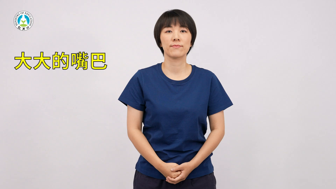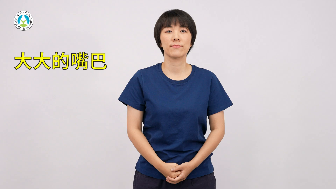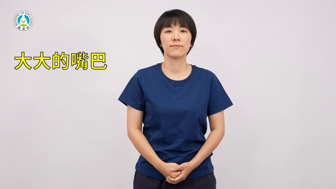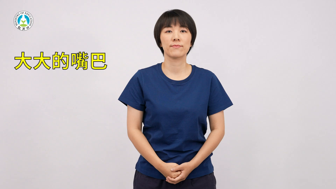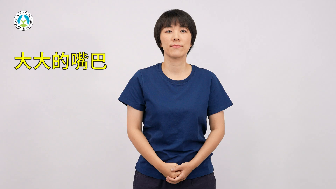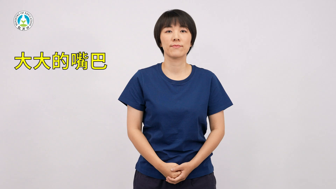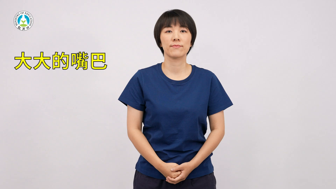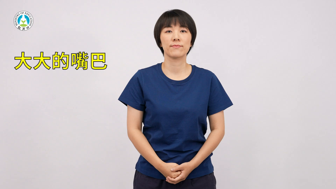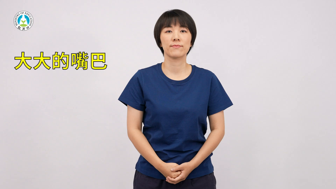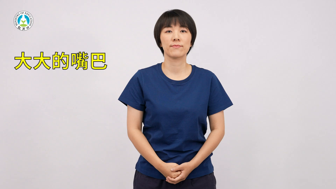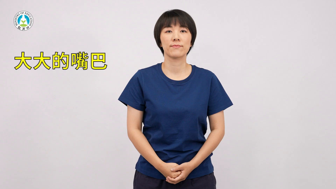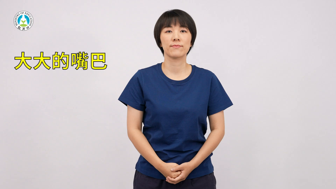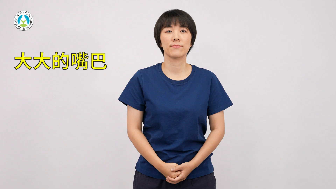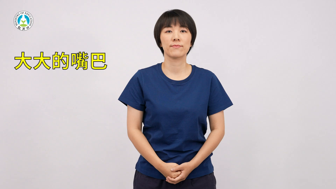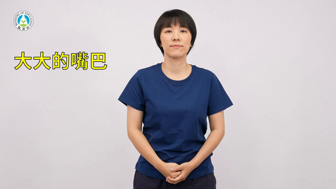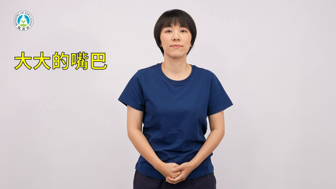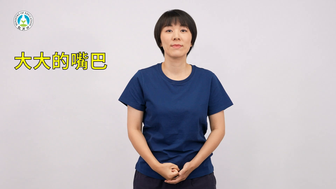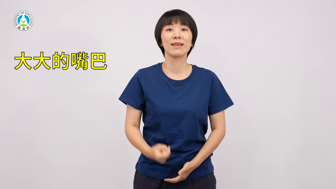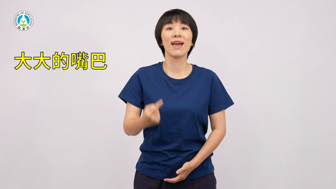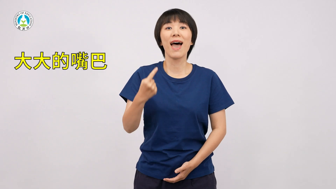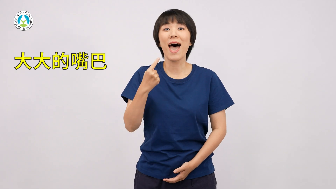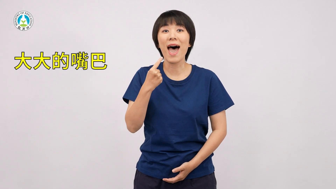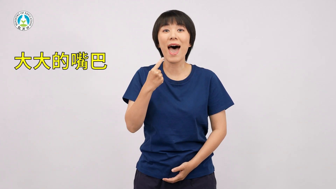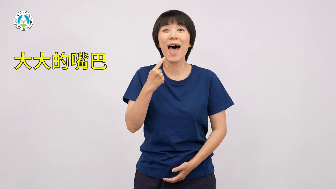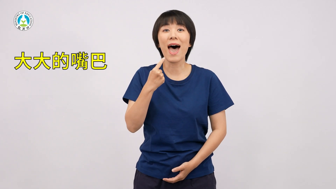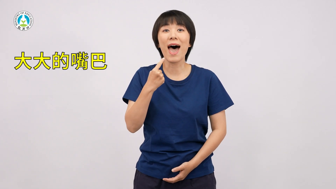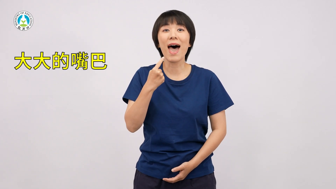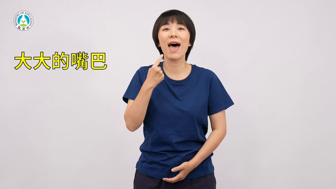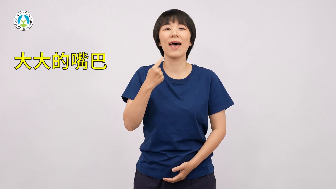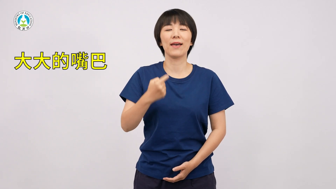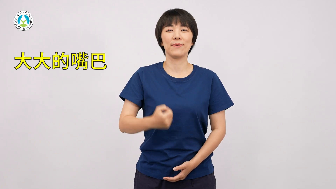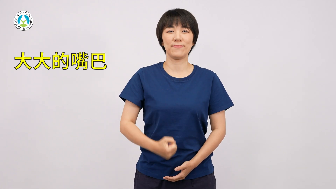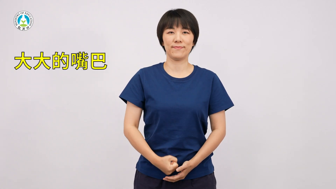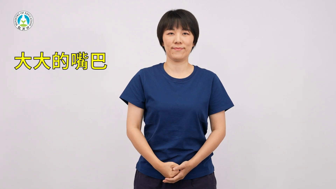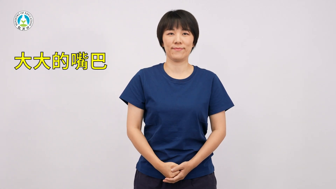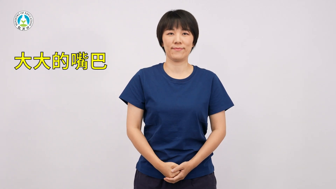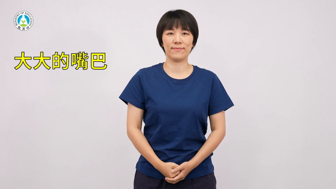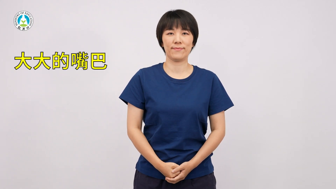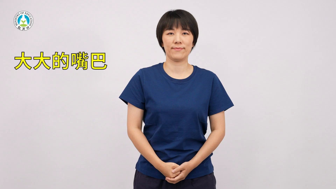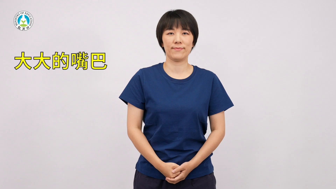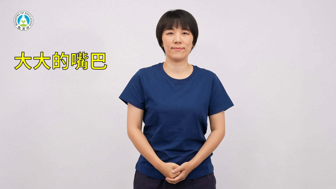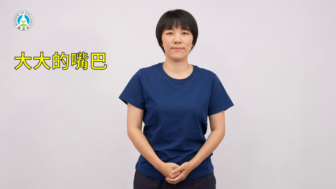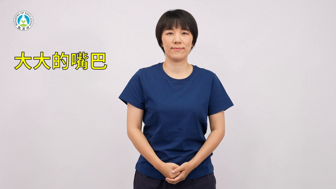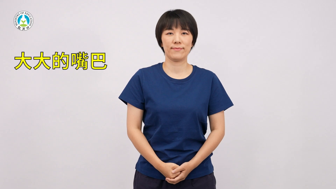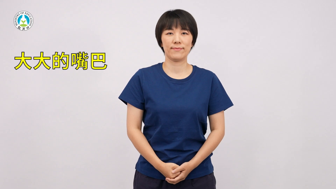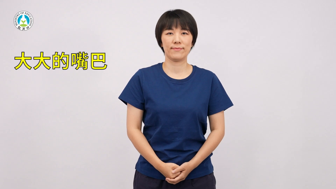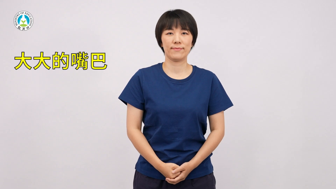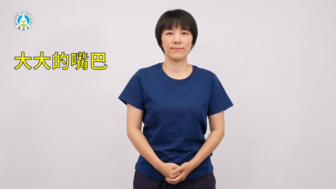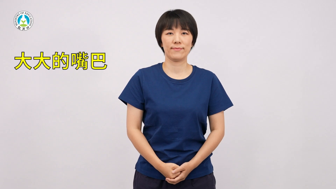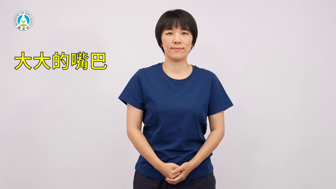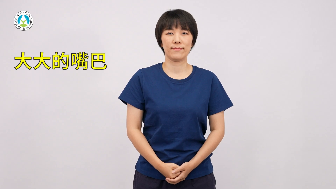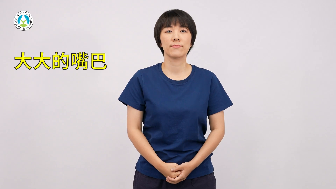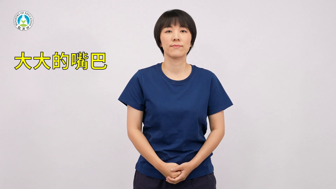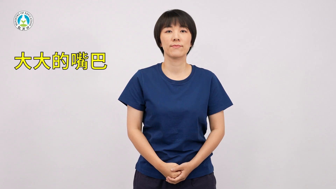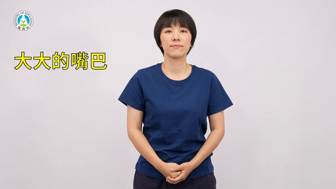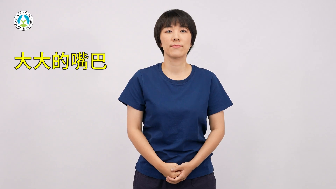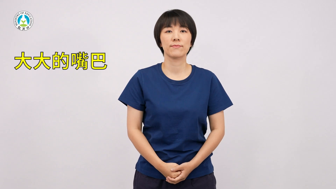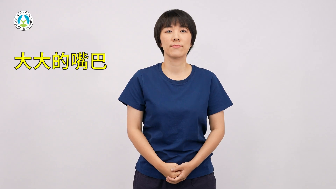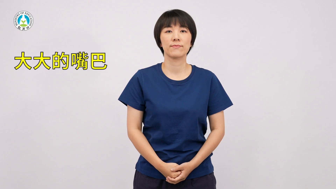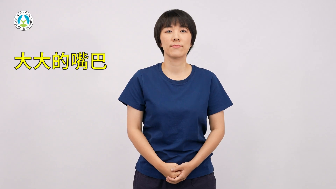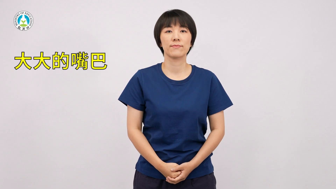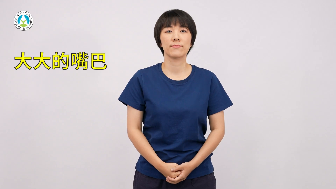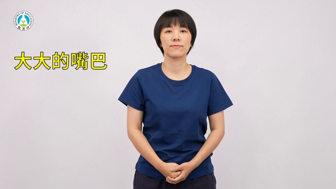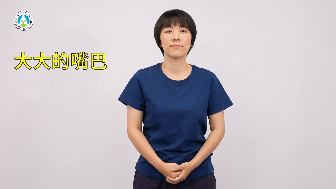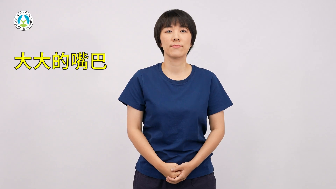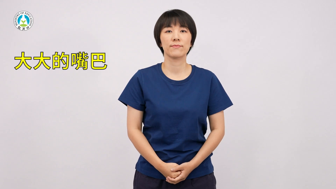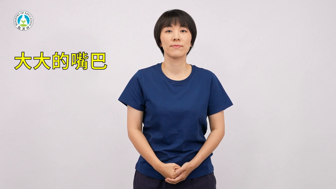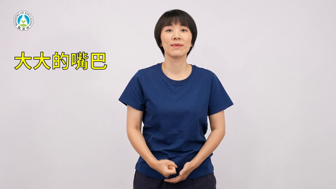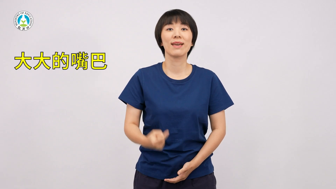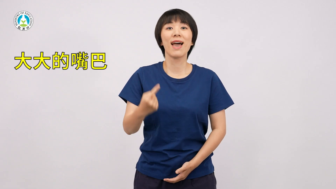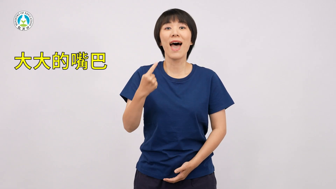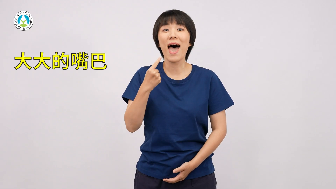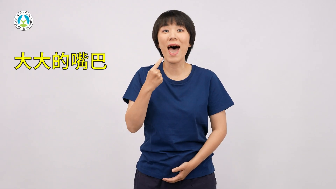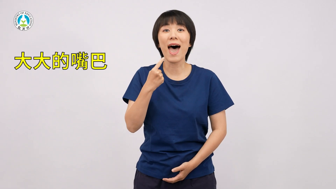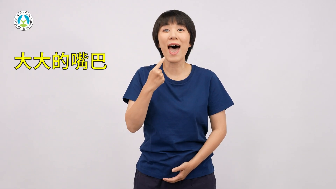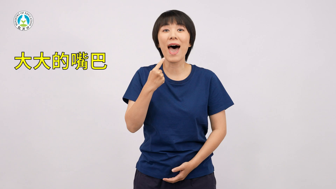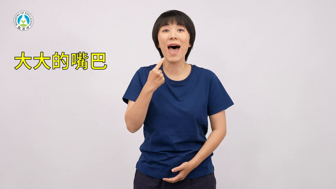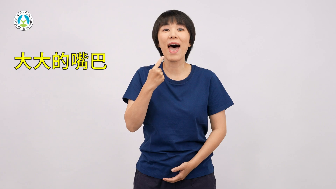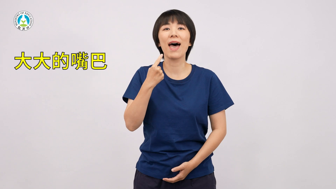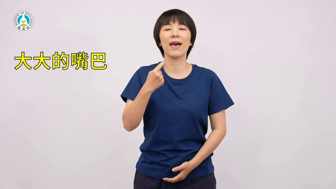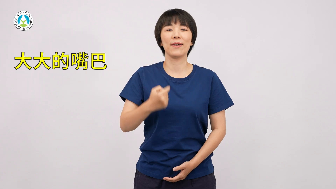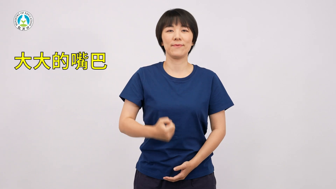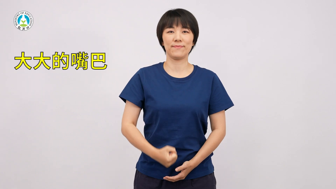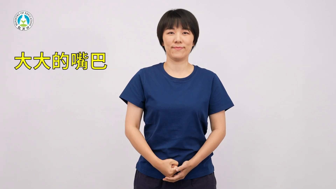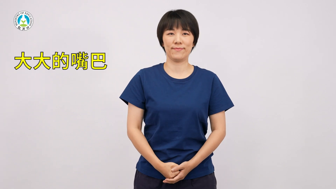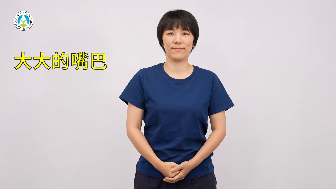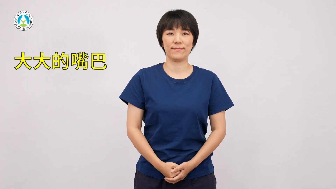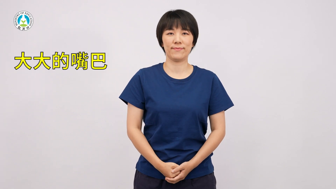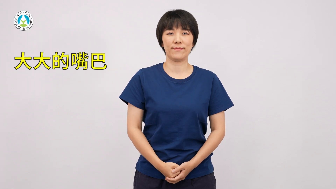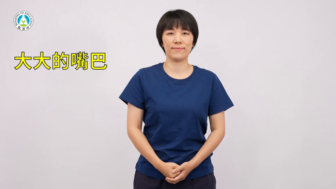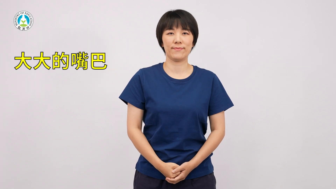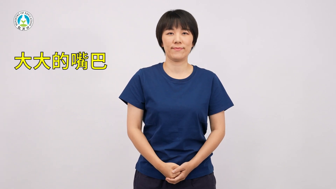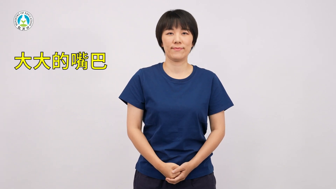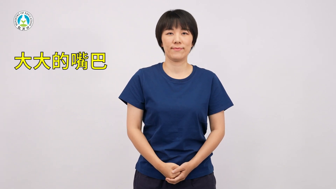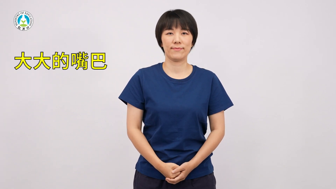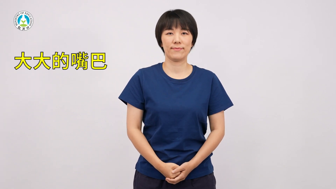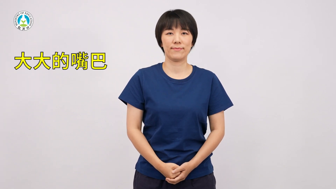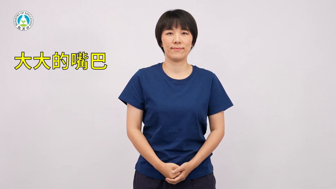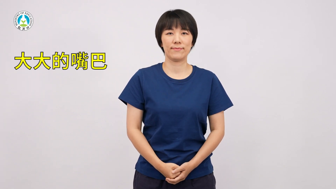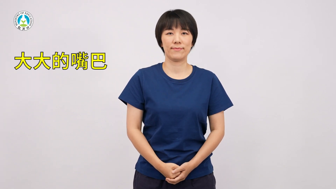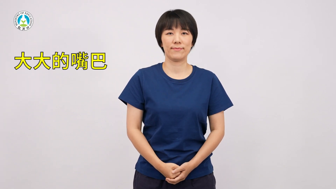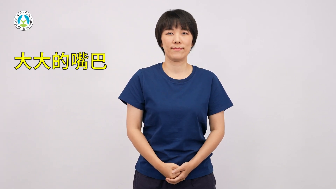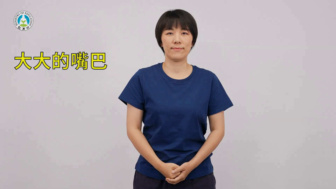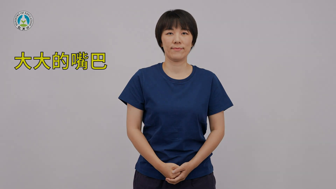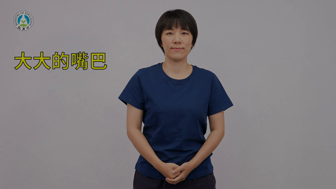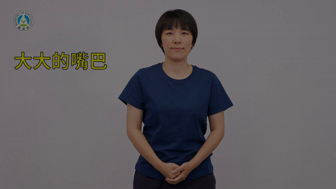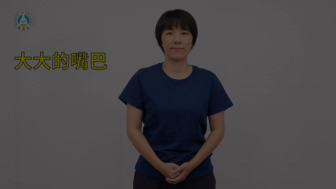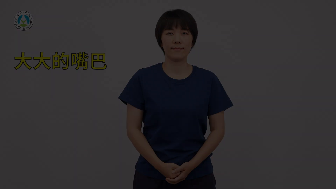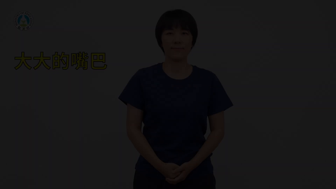大大的嘴巴